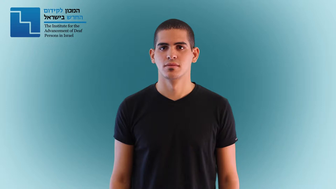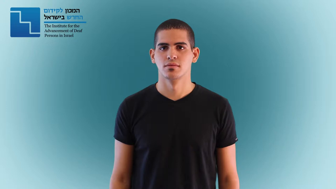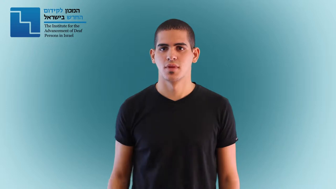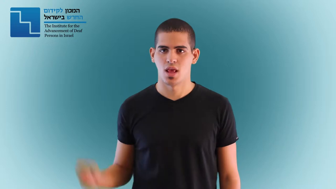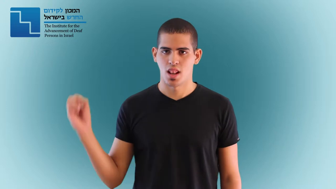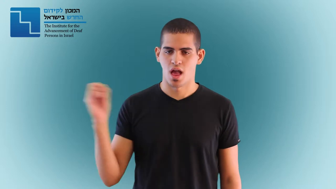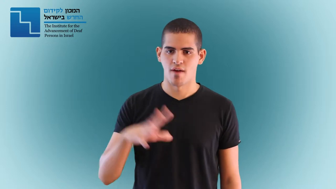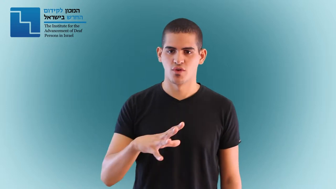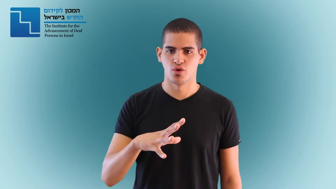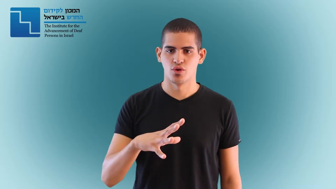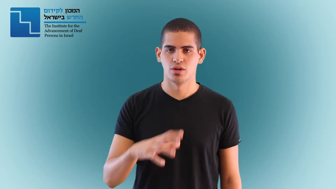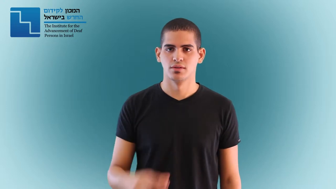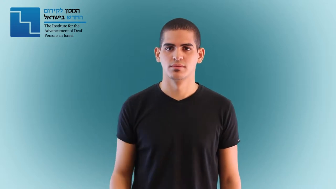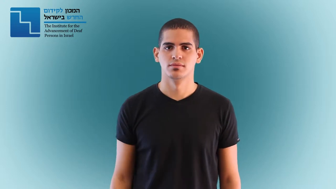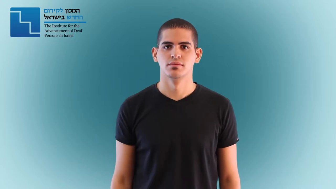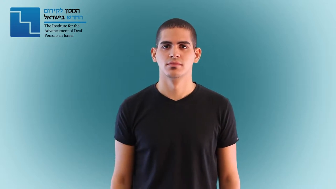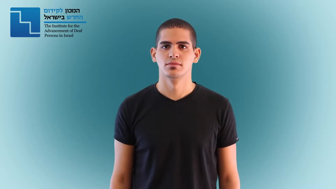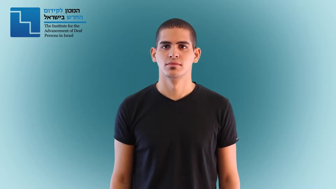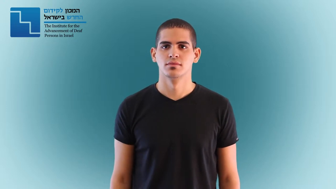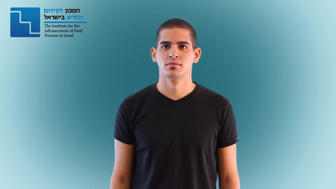לבוא